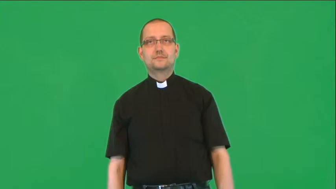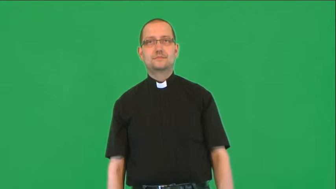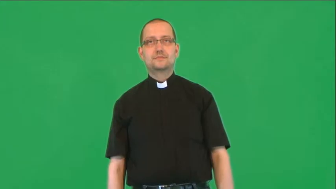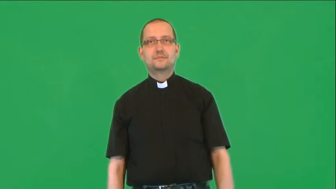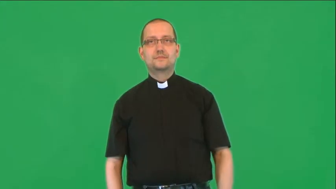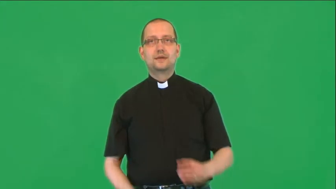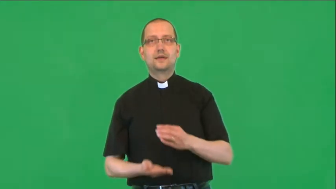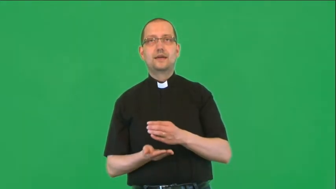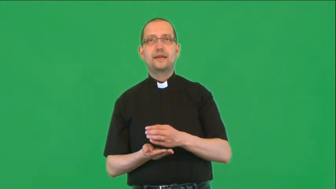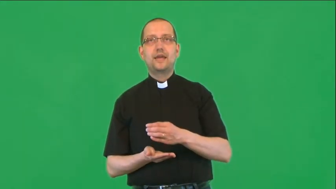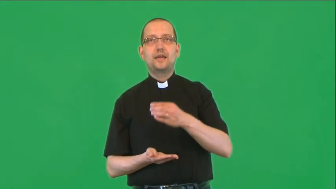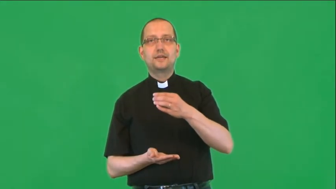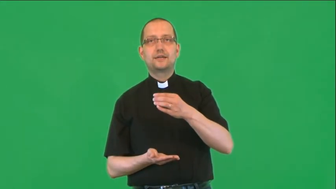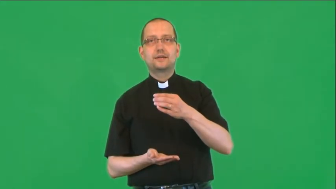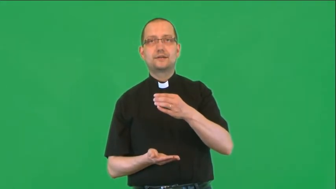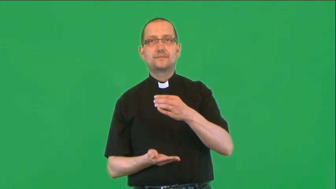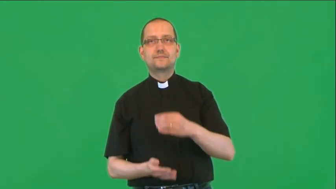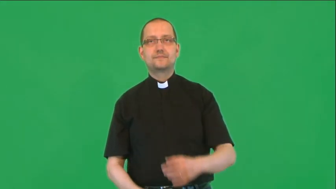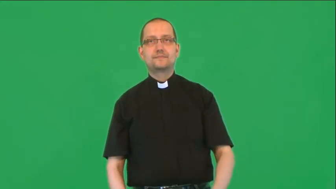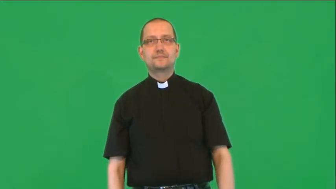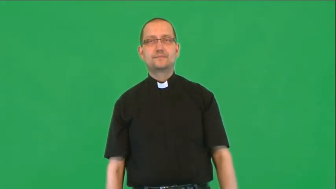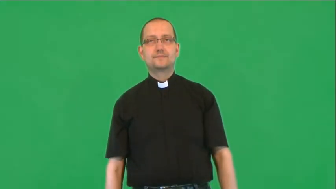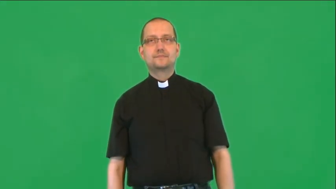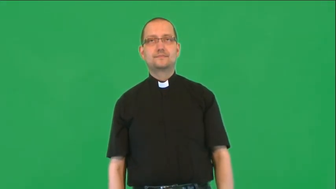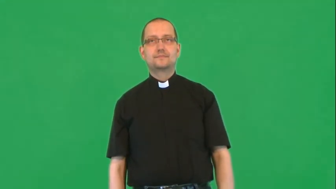kielich